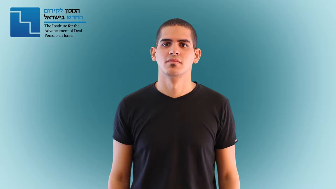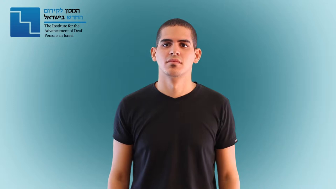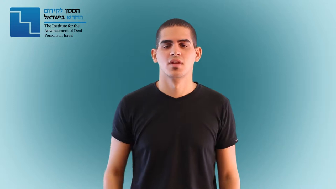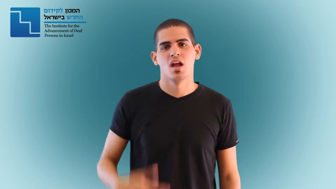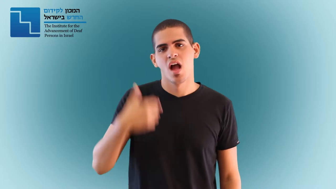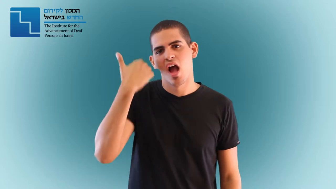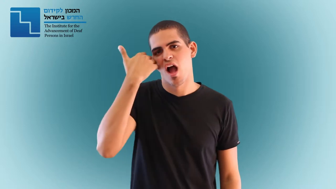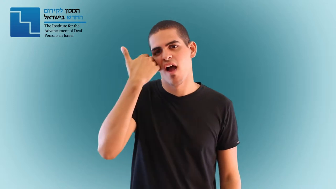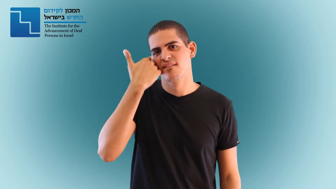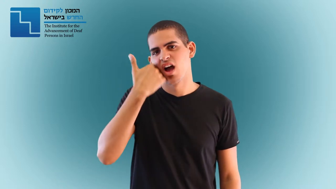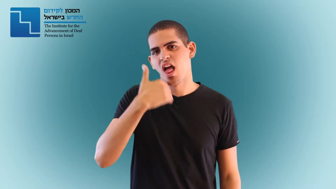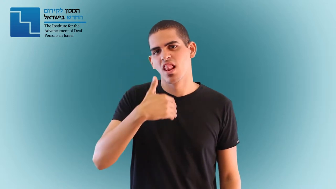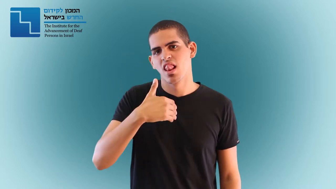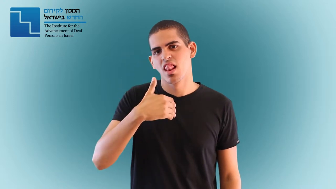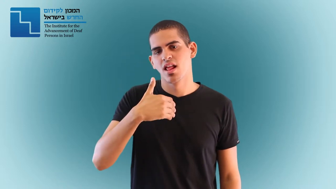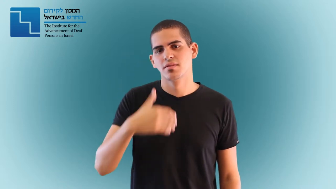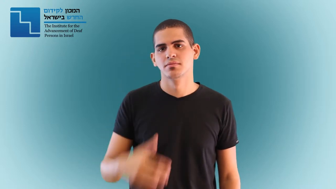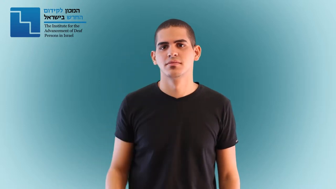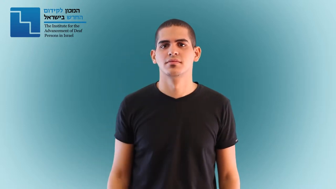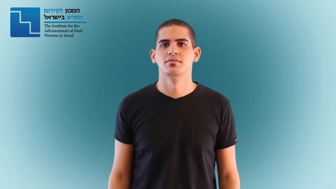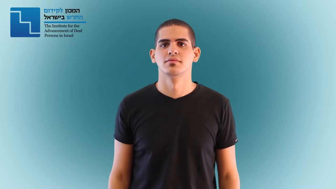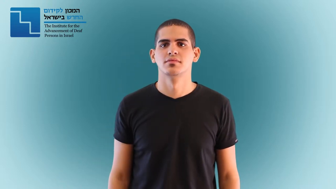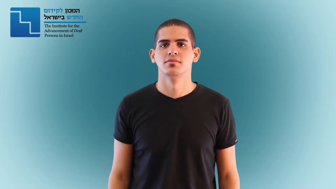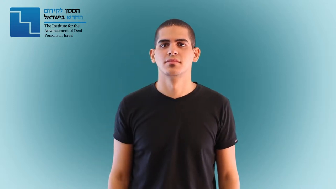חבל